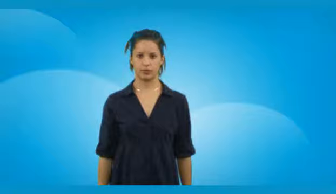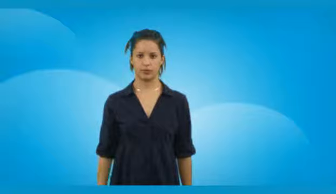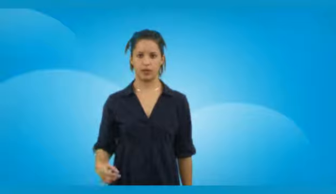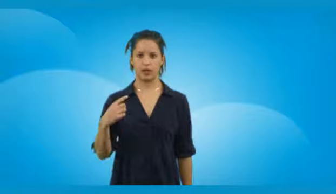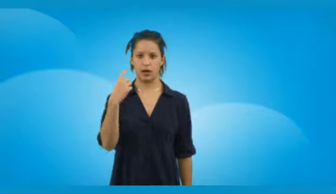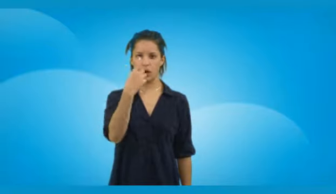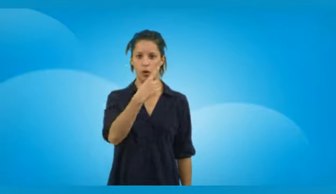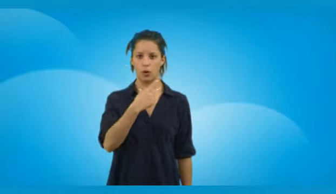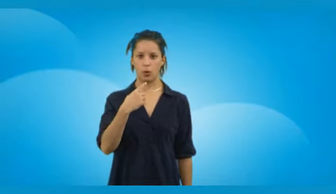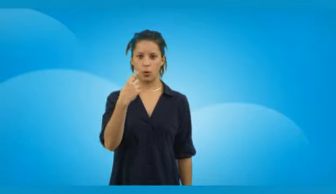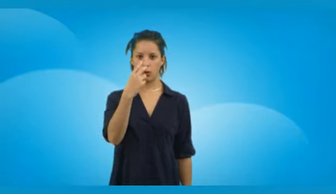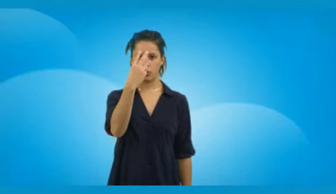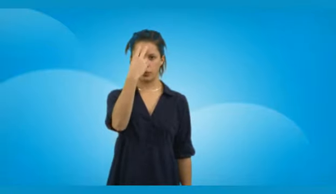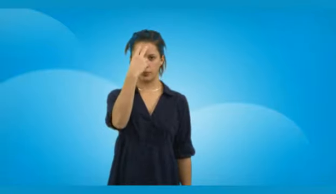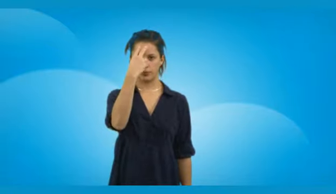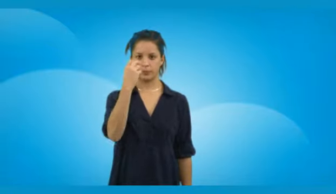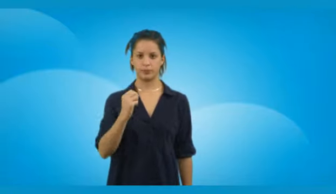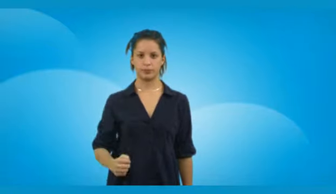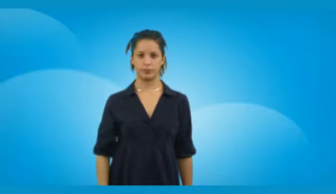Ö